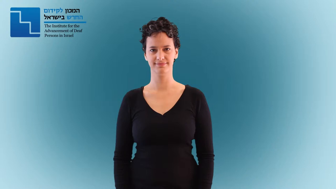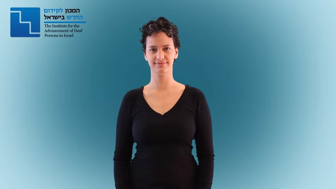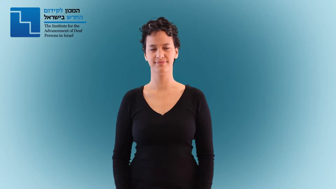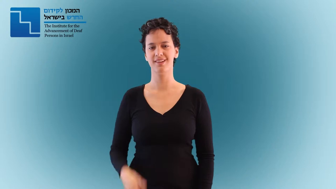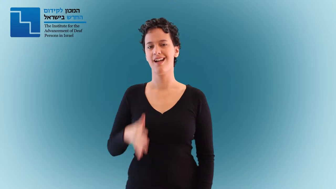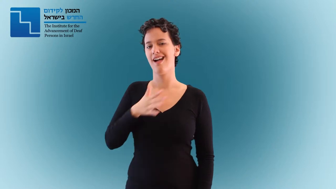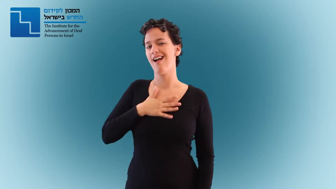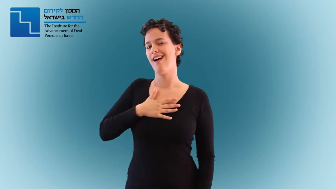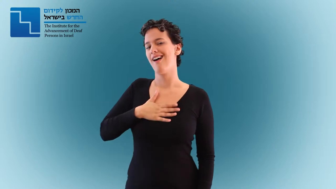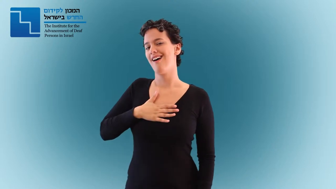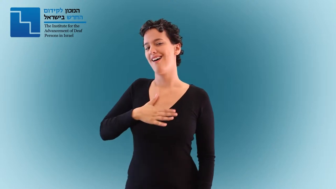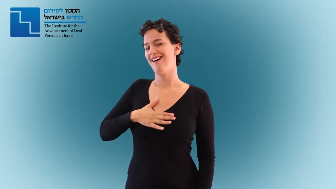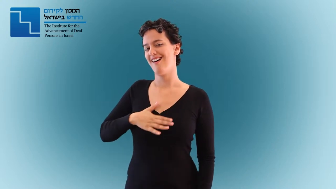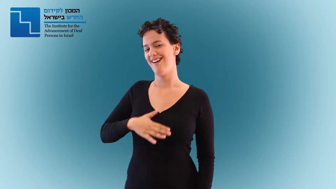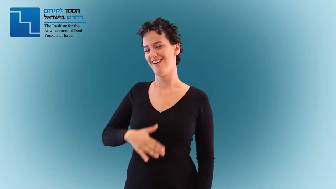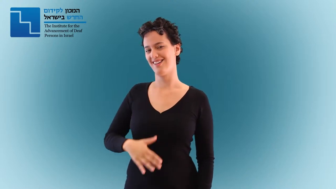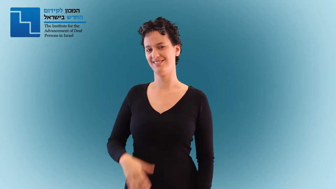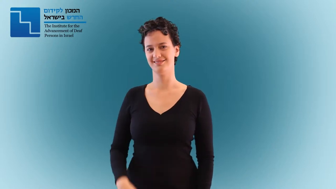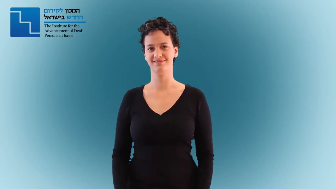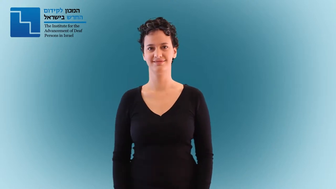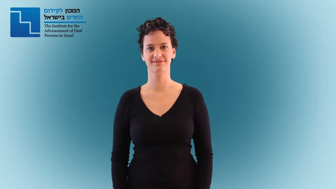מרוצה